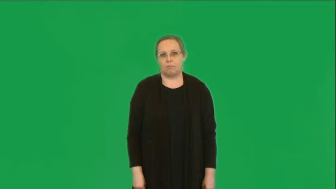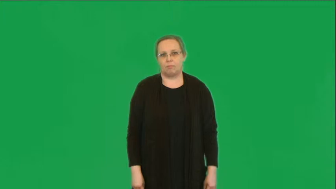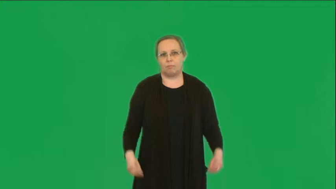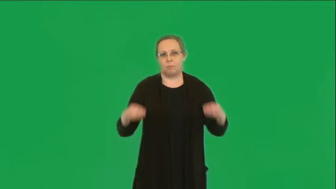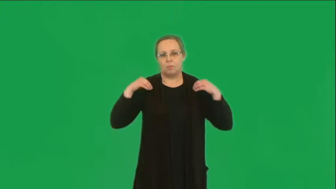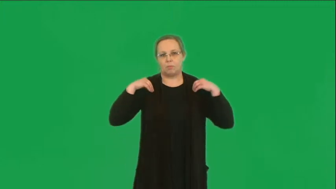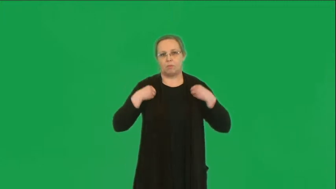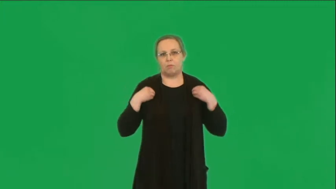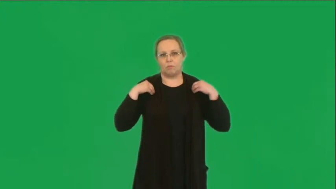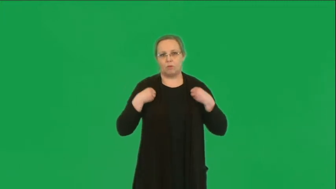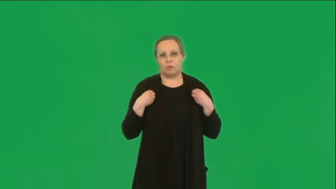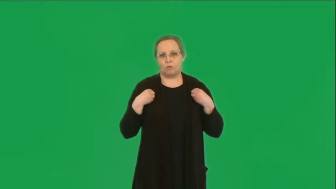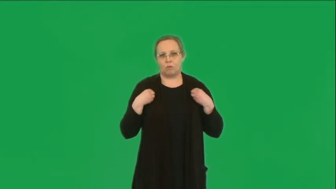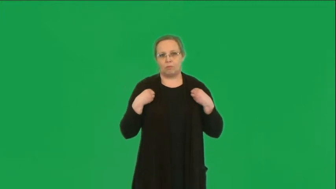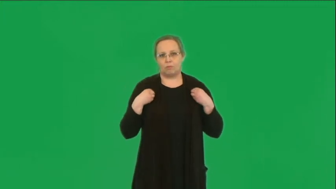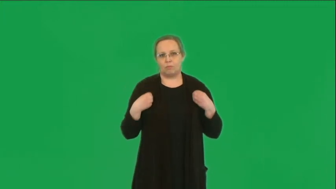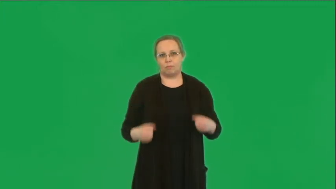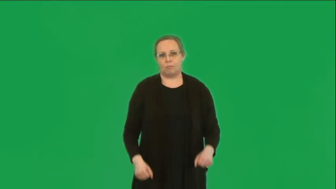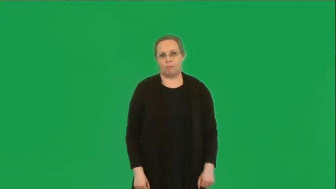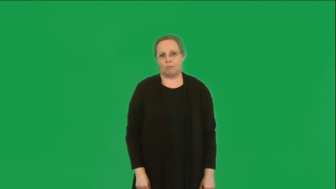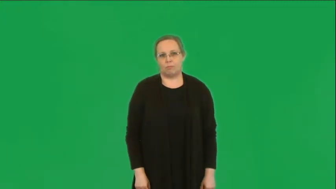fioletowy